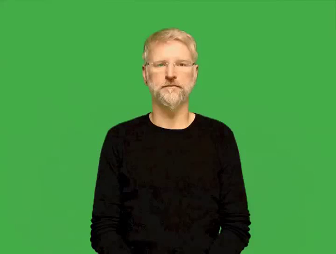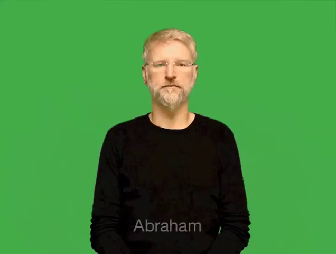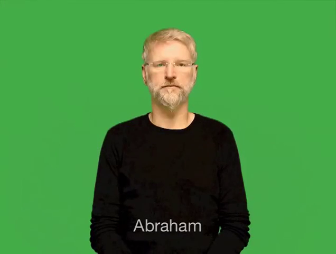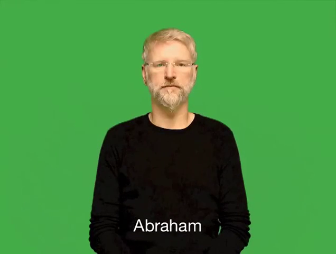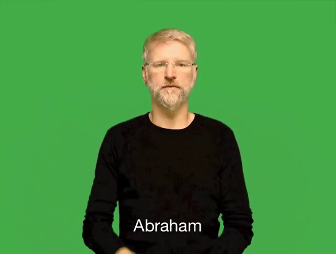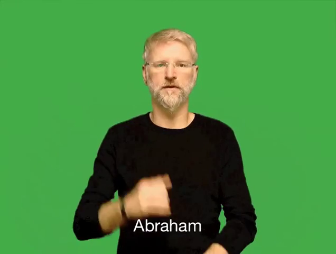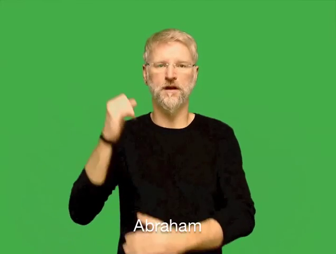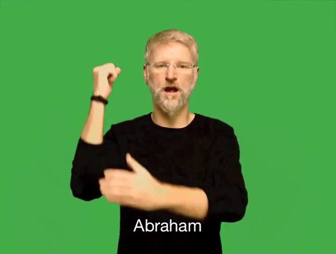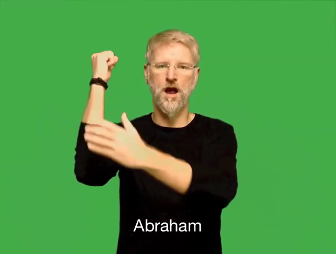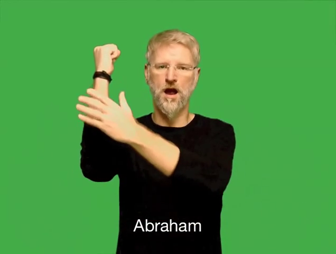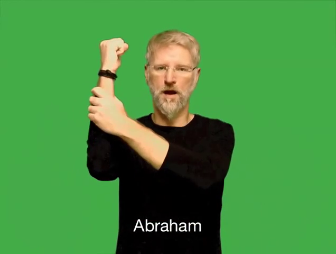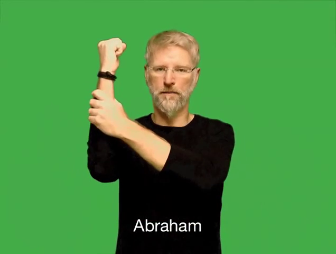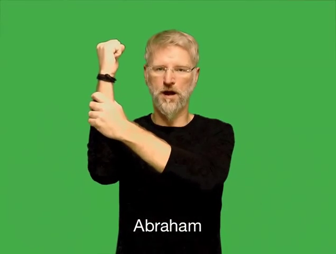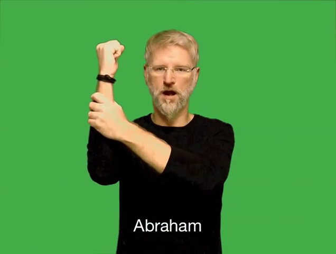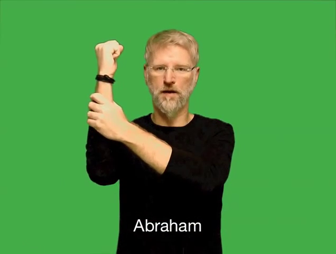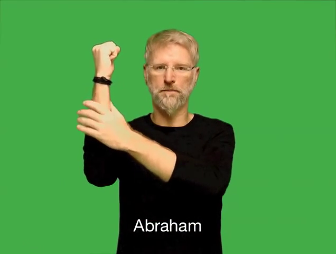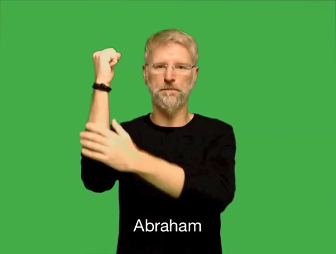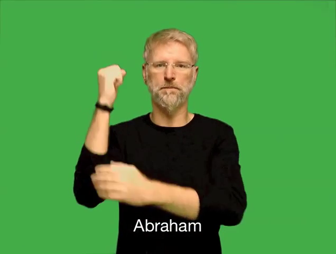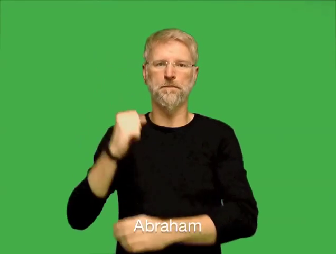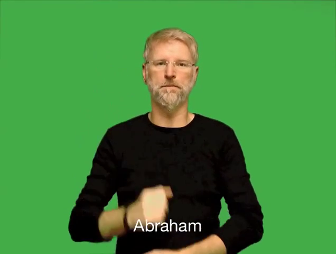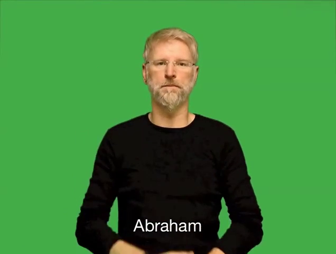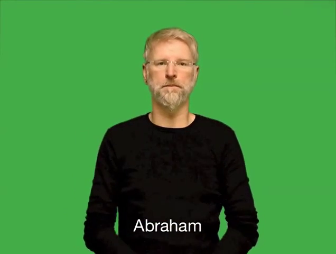Abraham